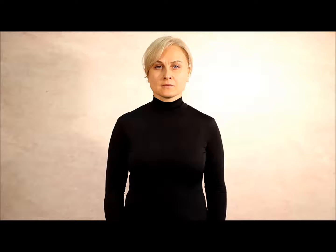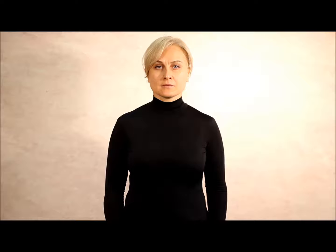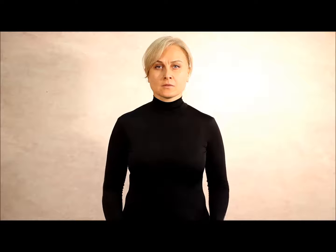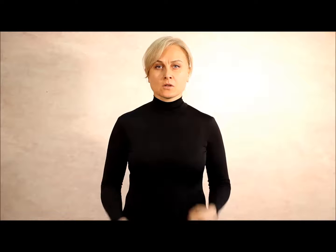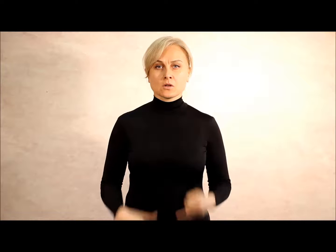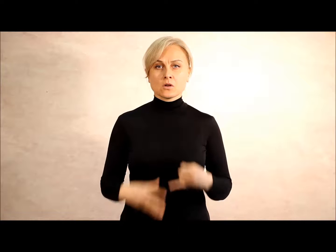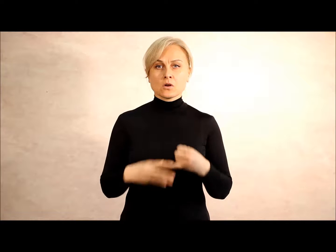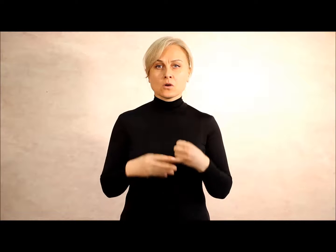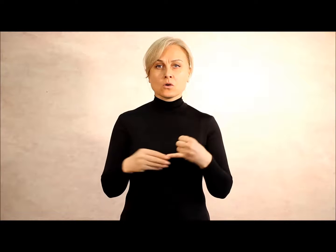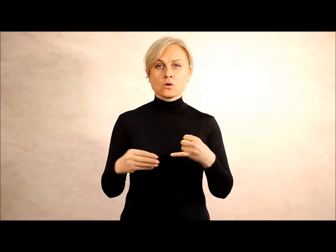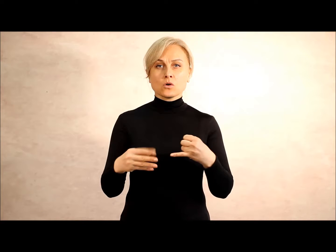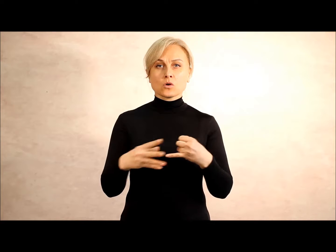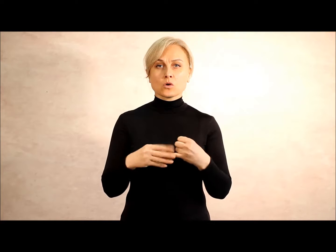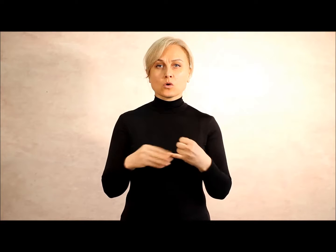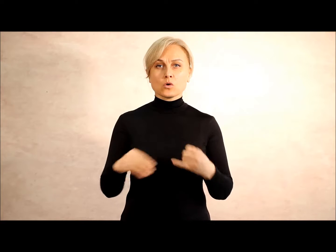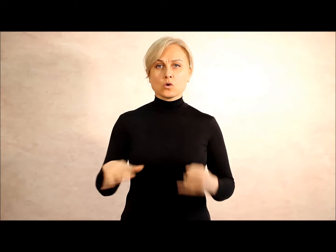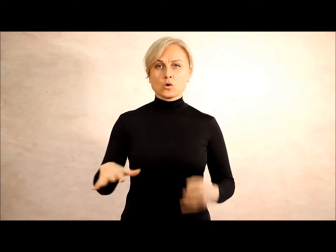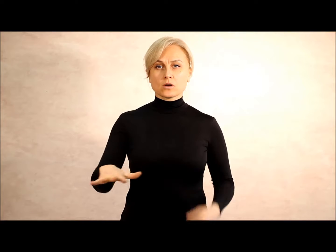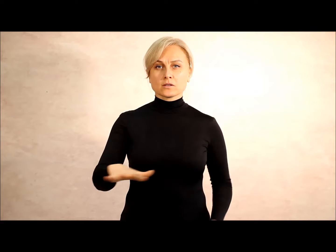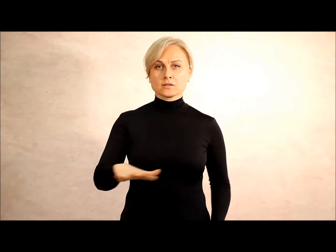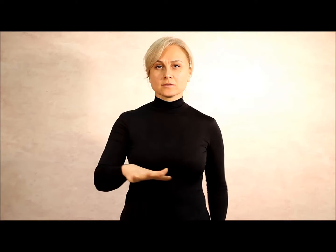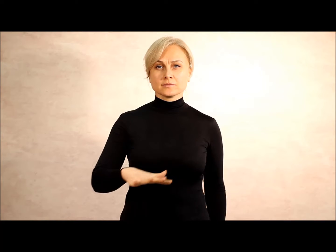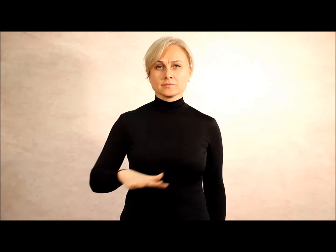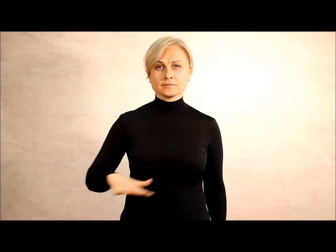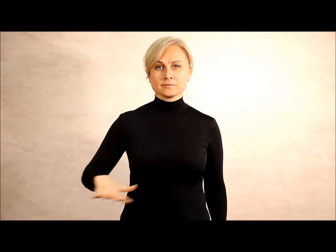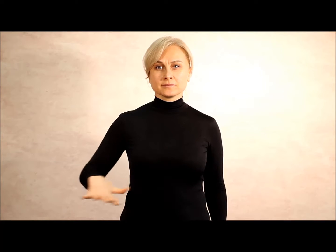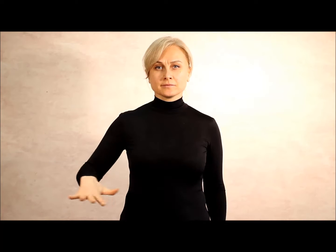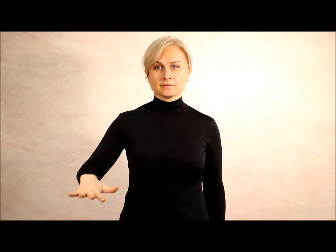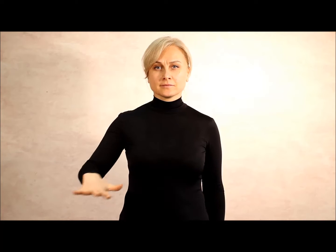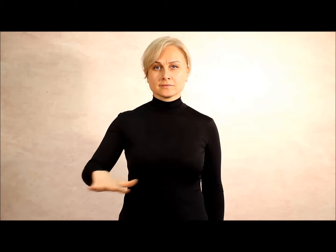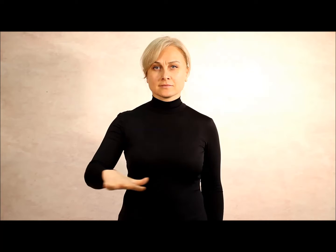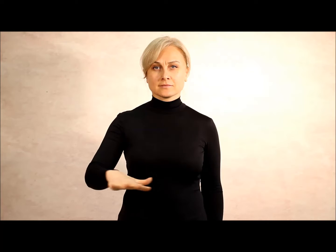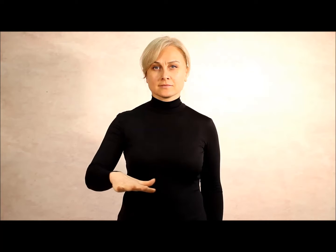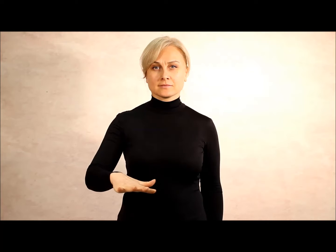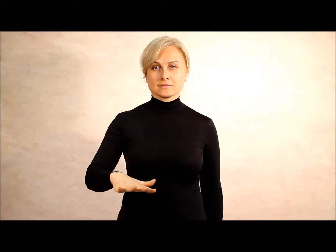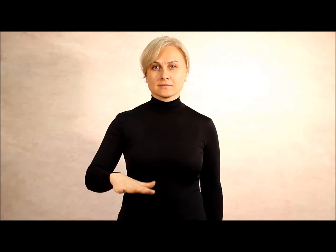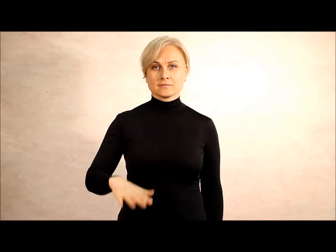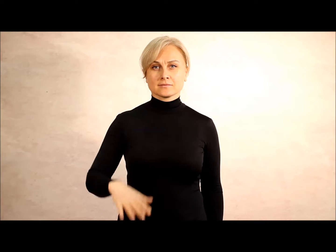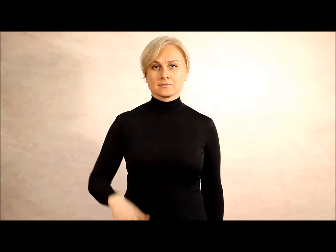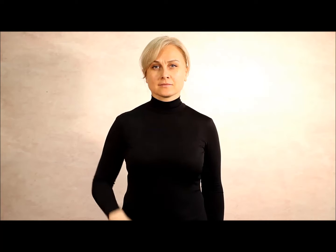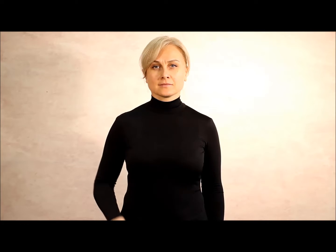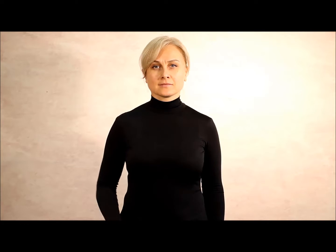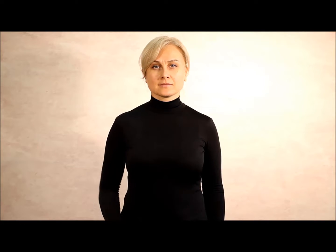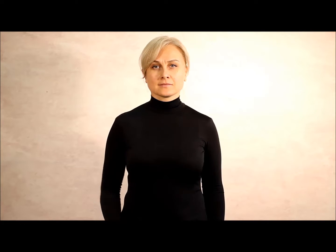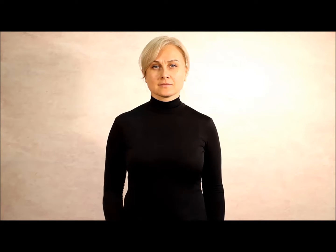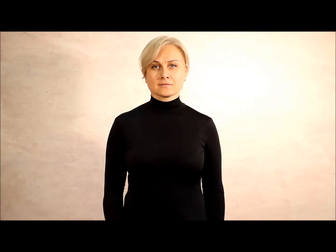Ogor